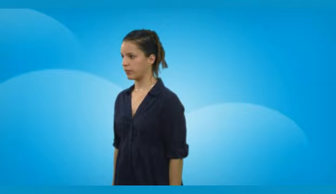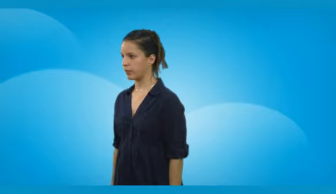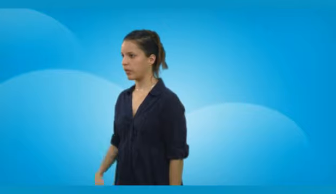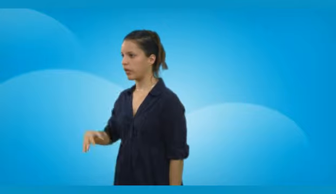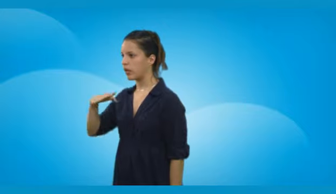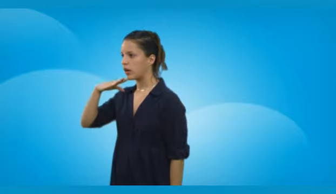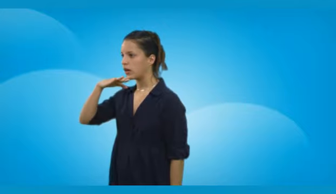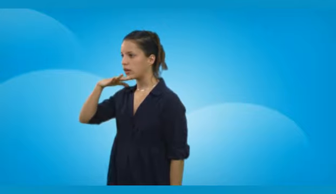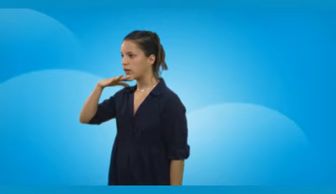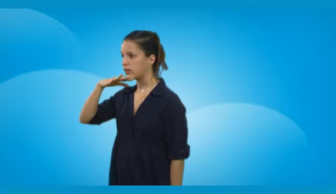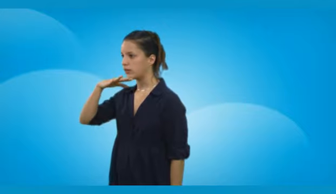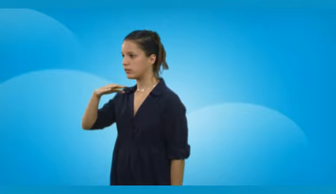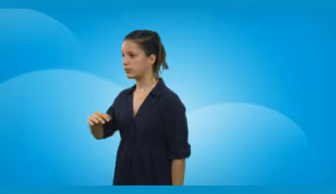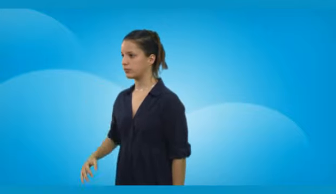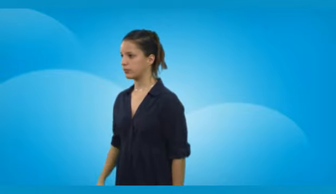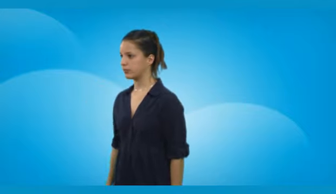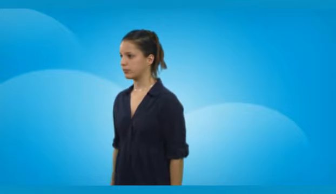R